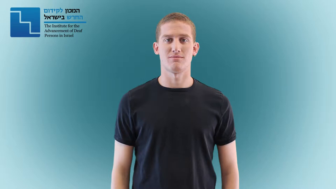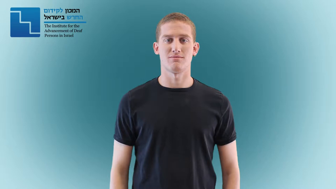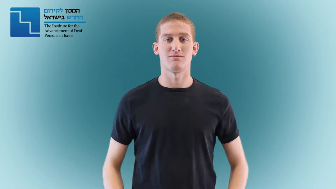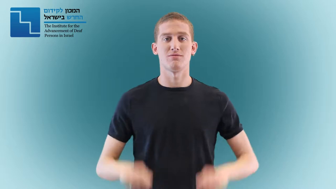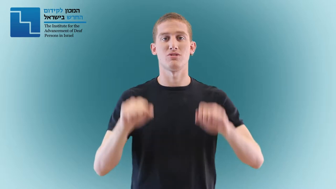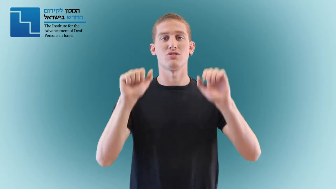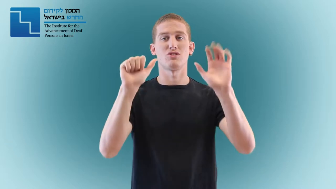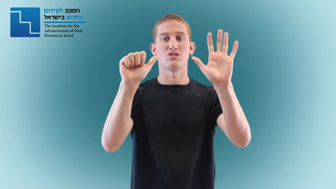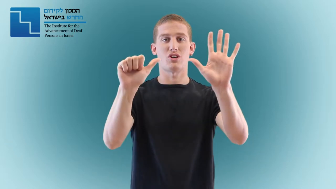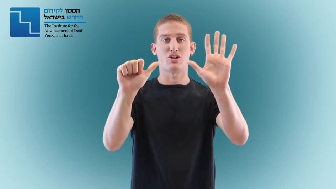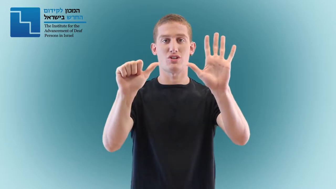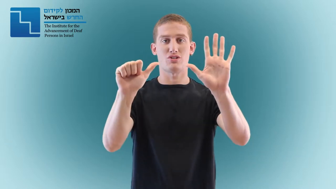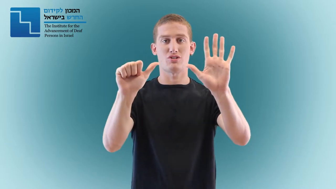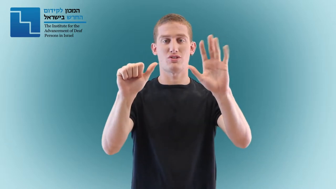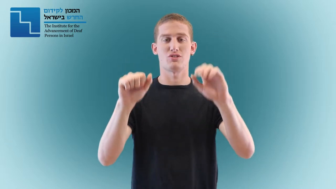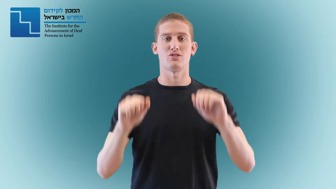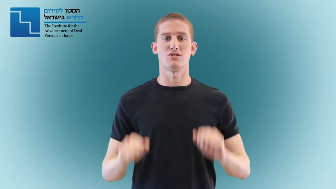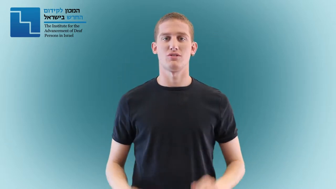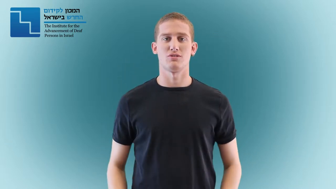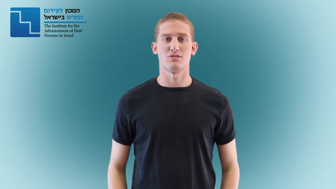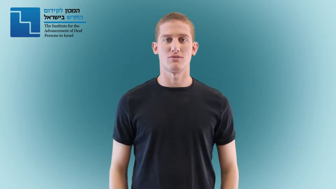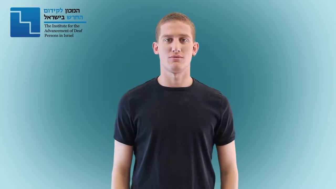שש